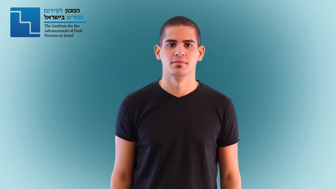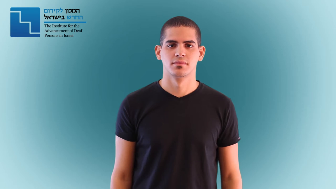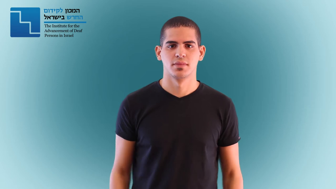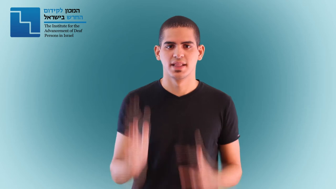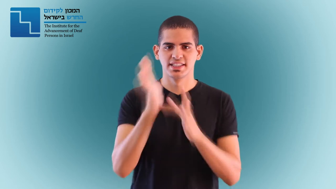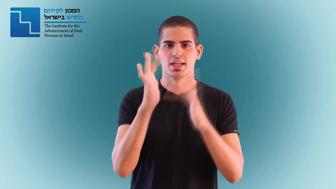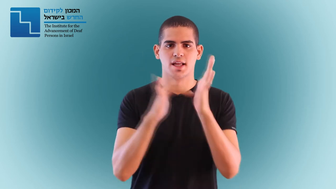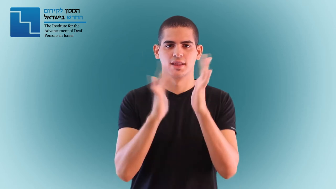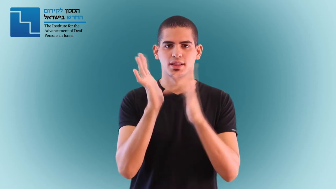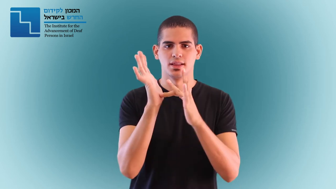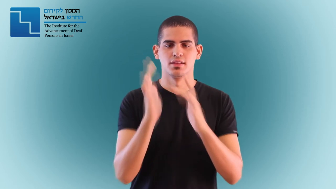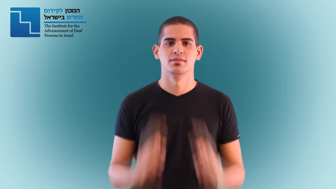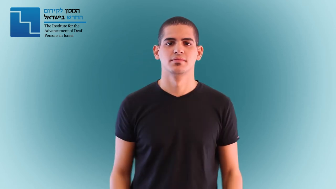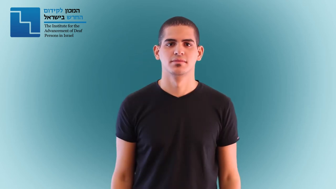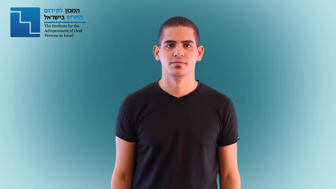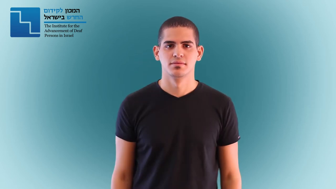נצרת